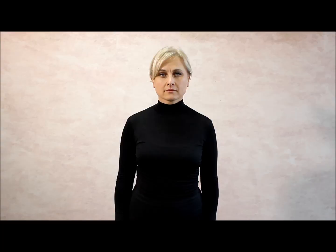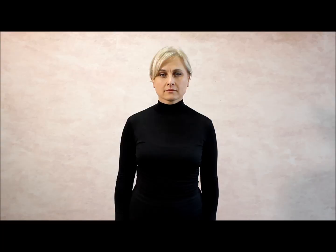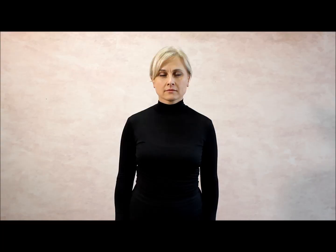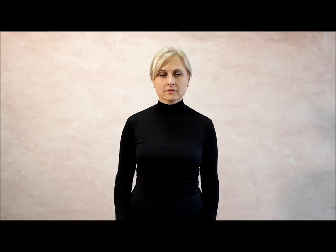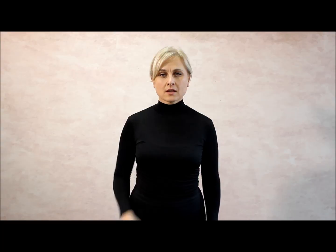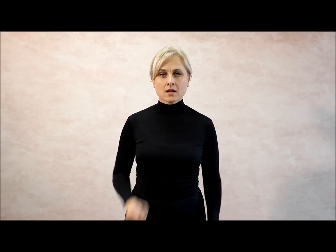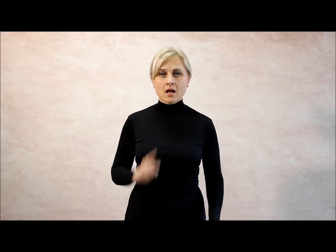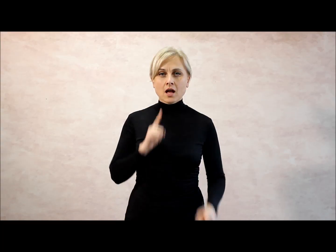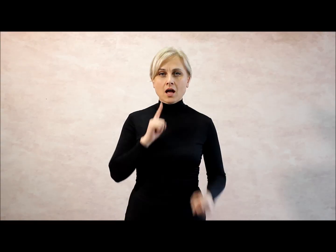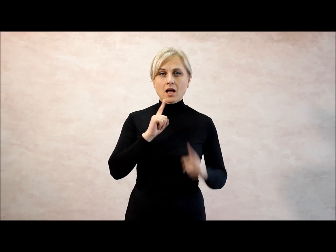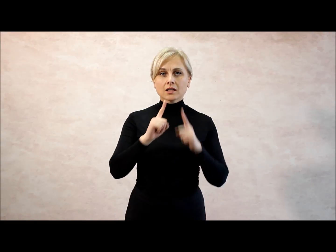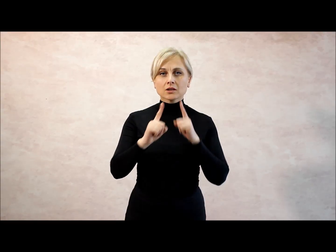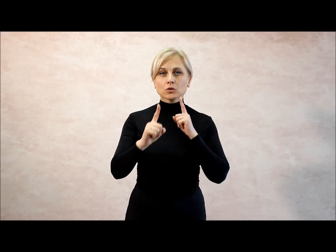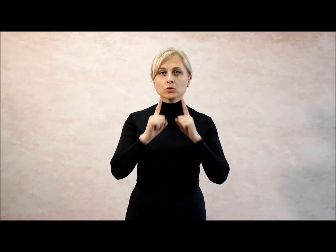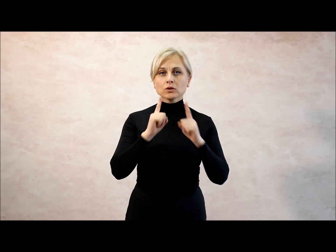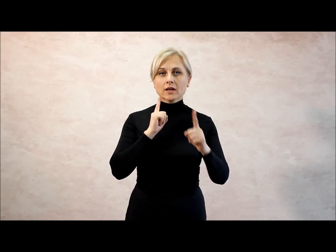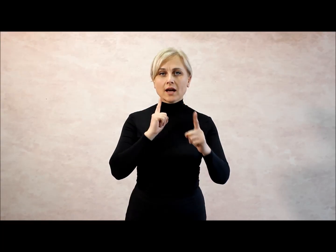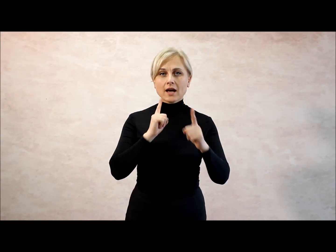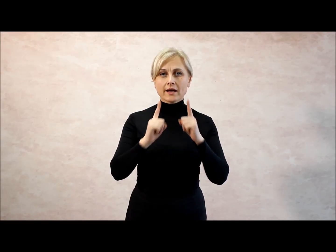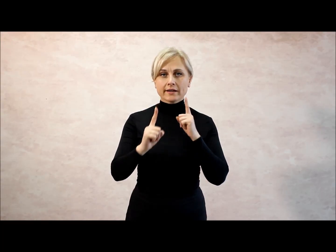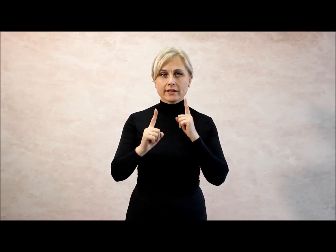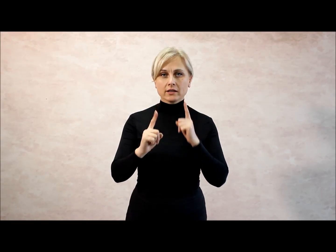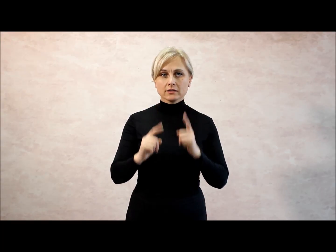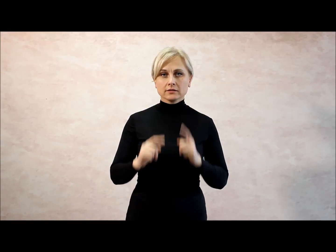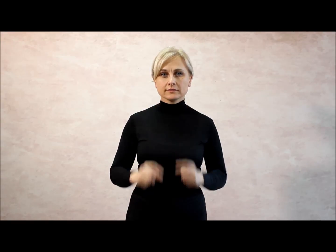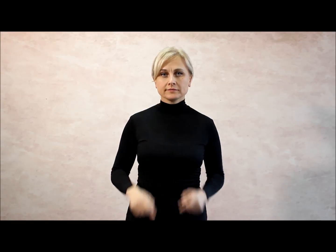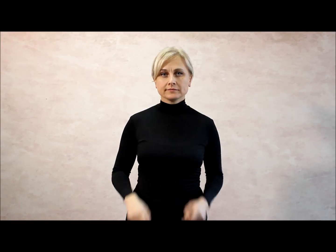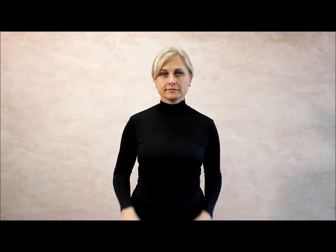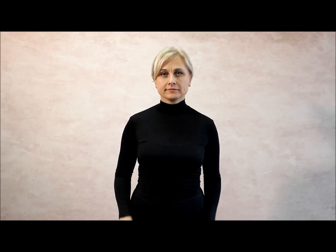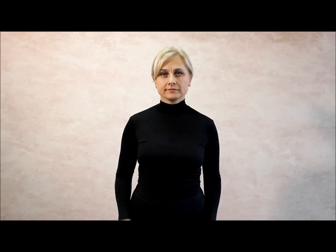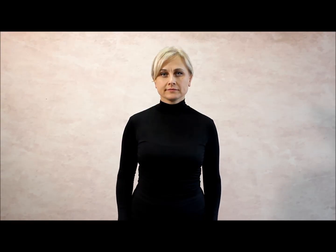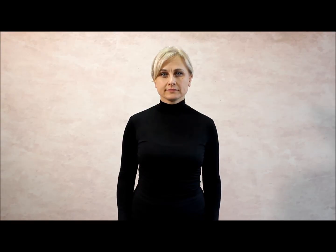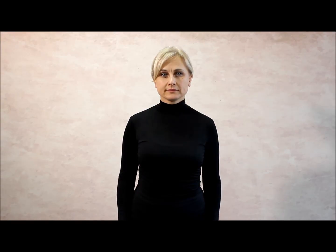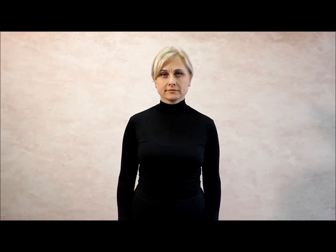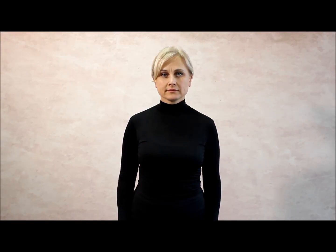Adunare